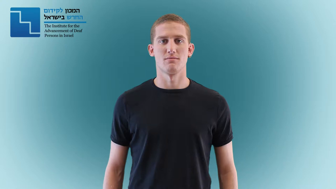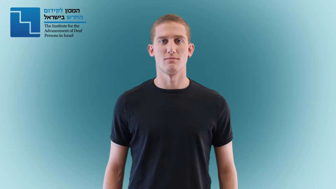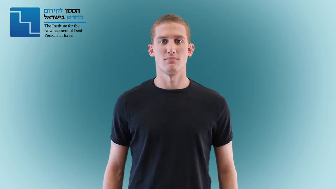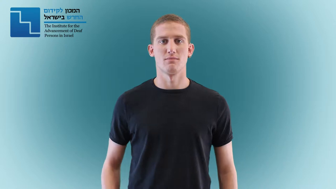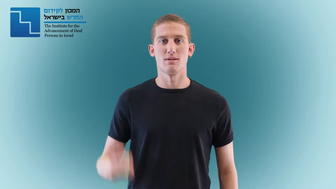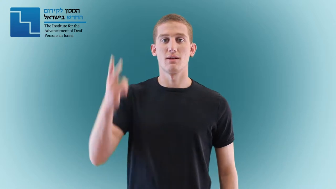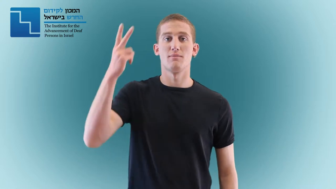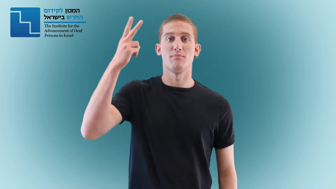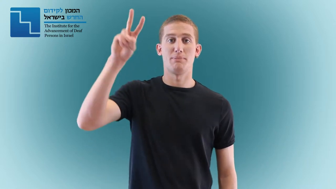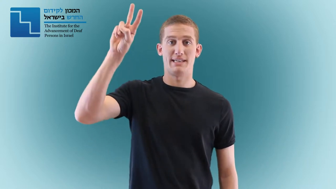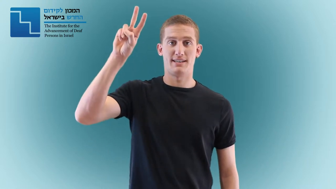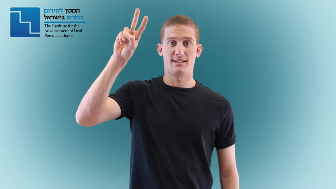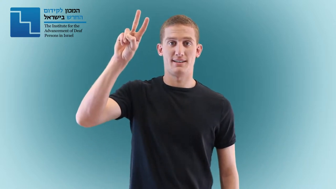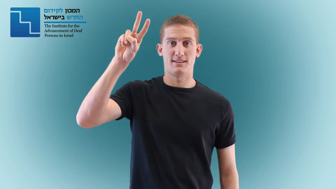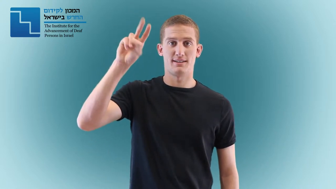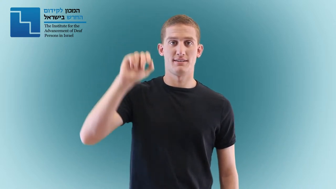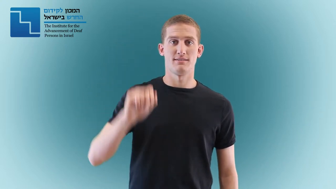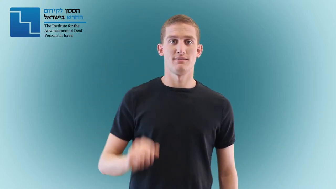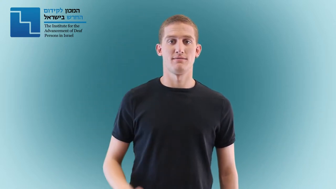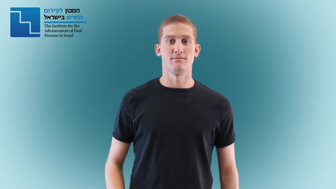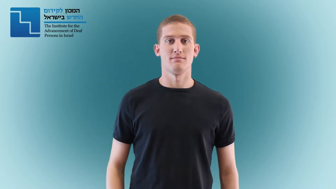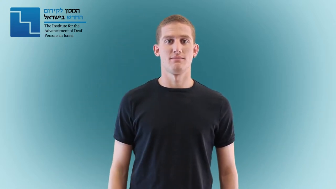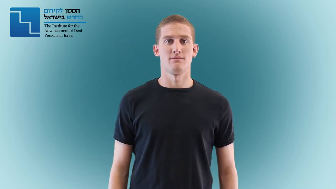פי